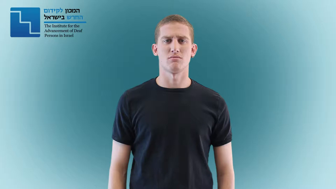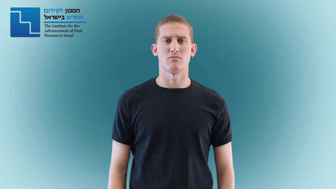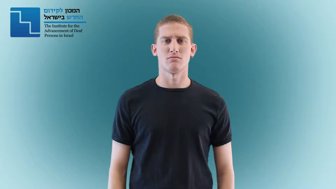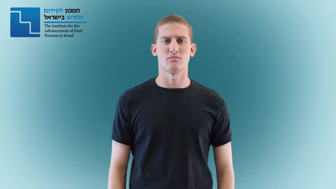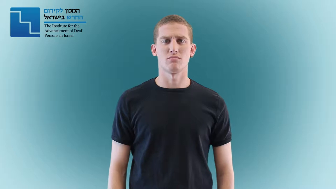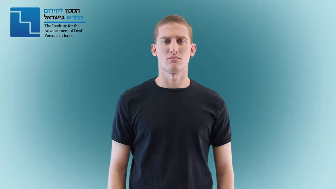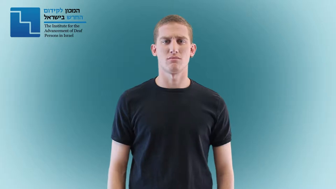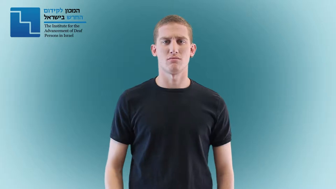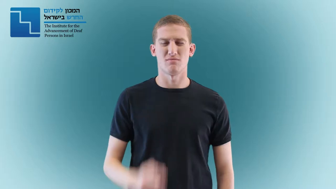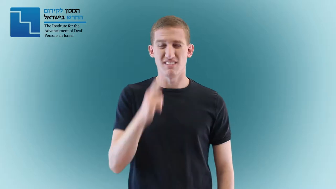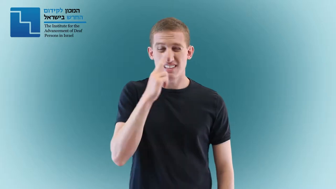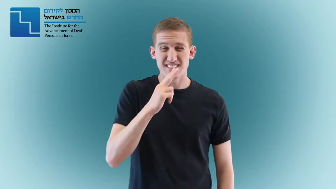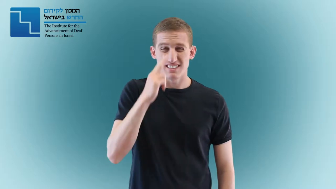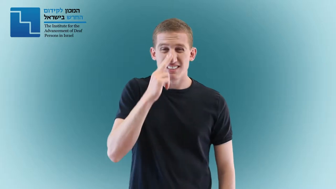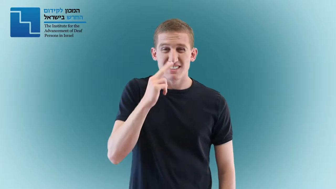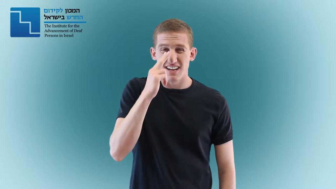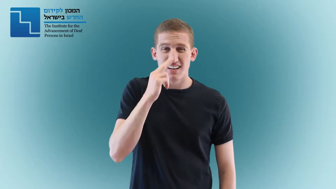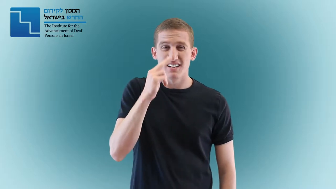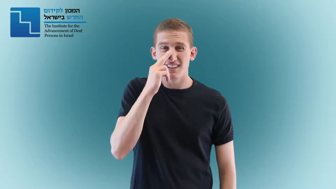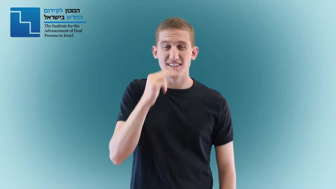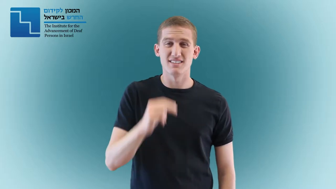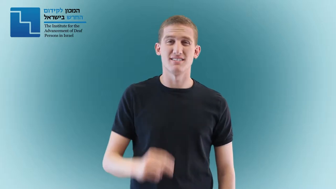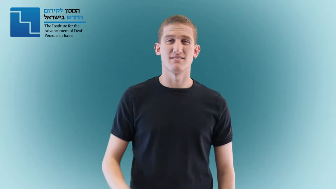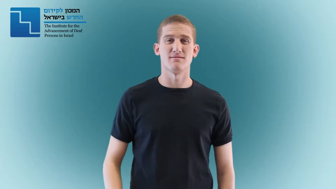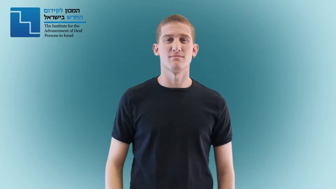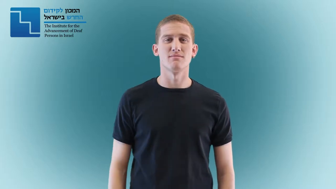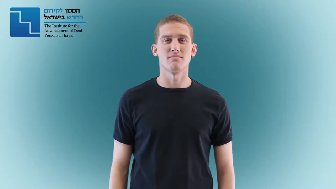לנסות